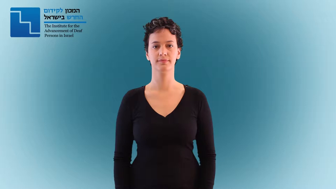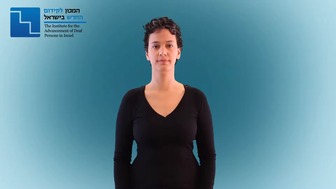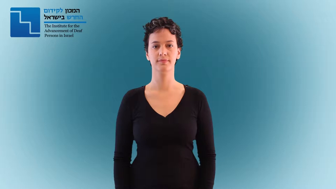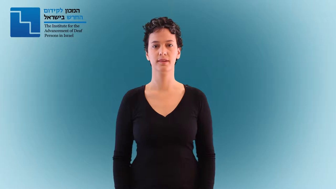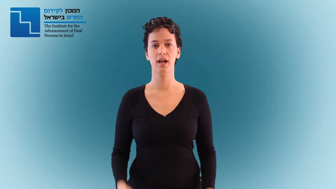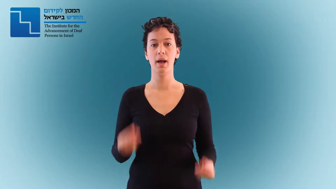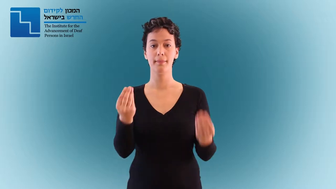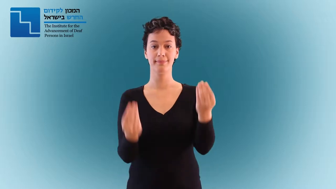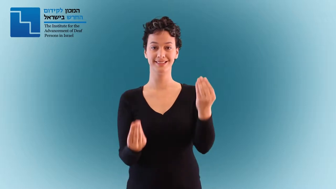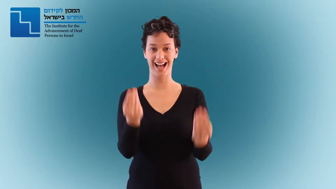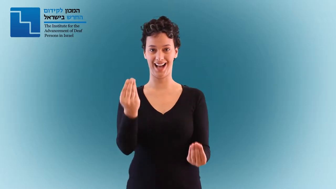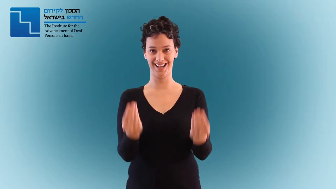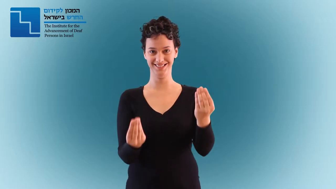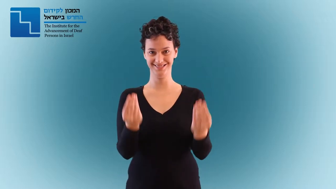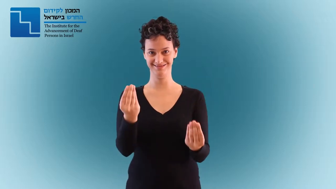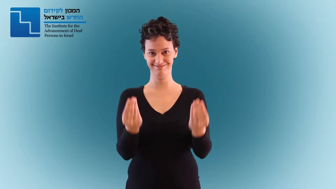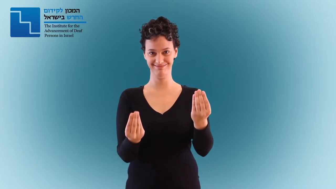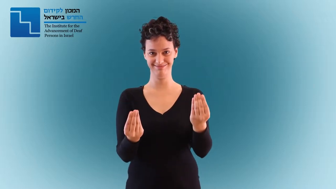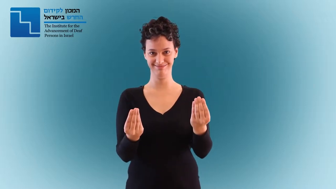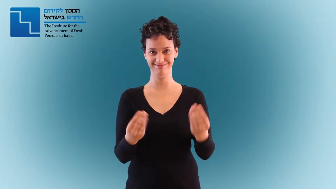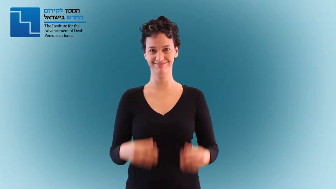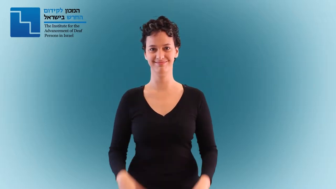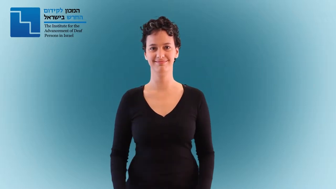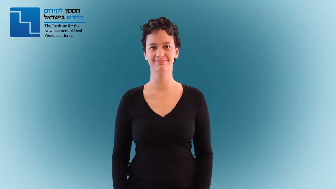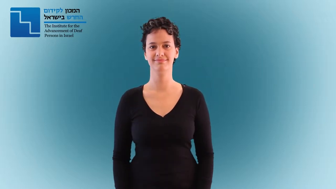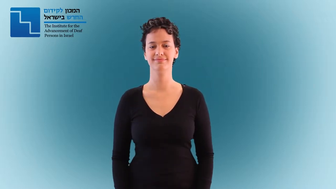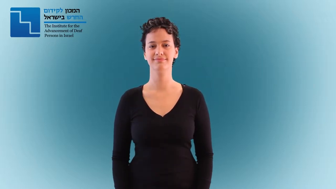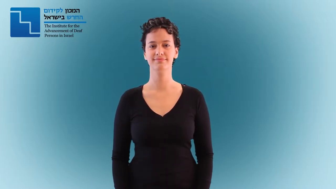משחק